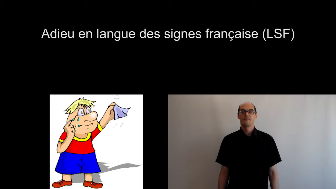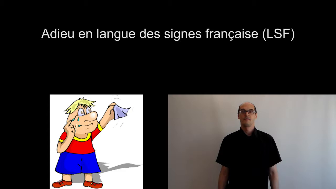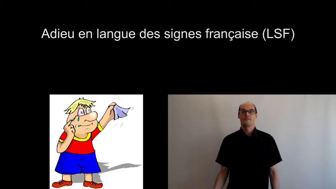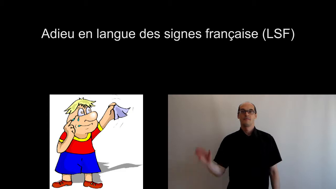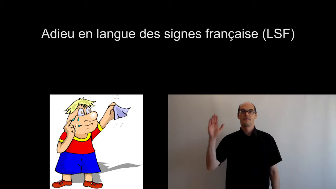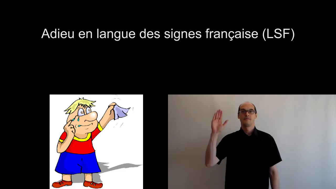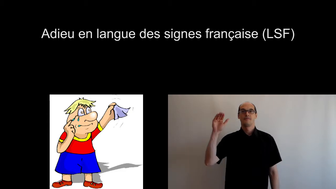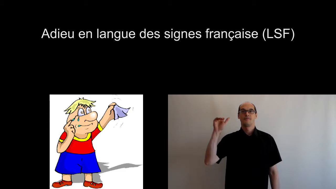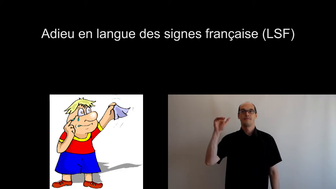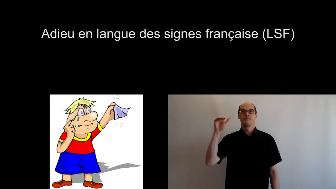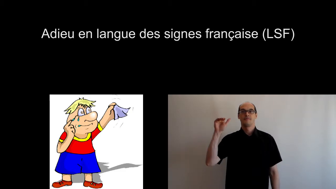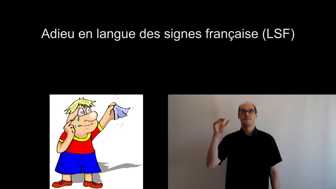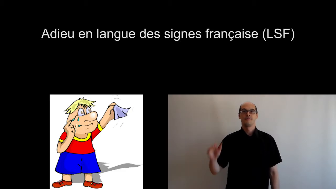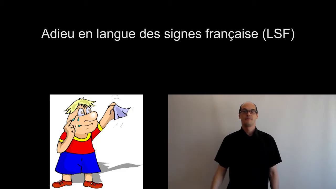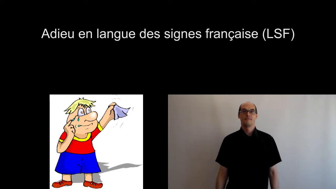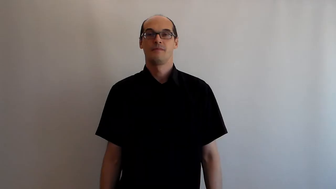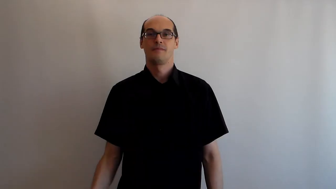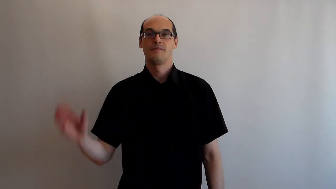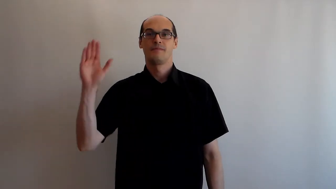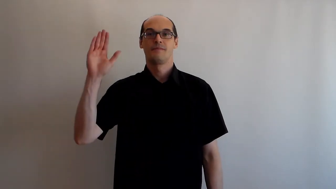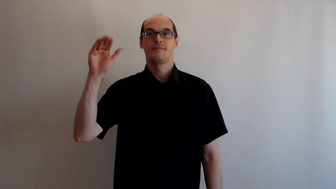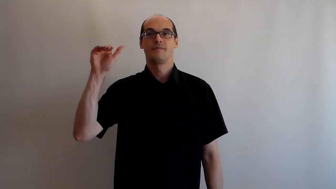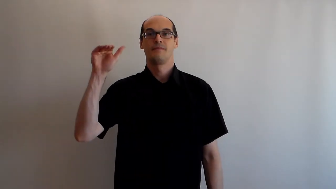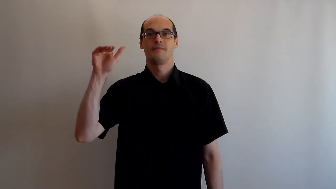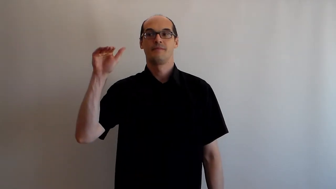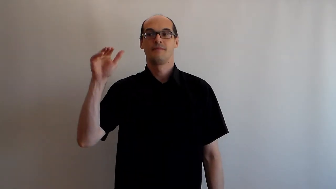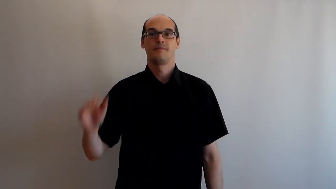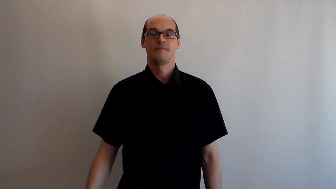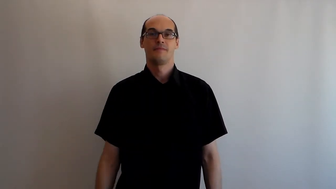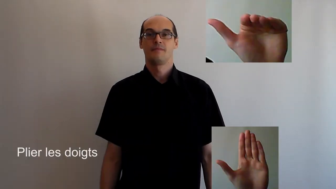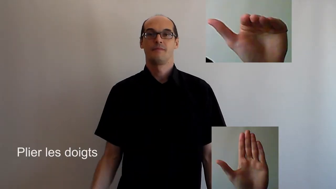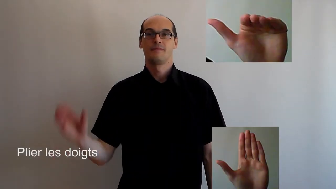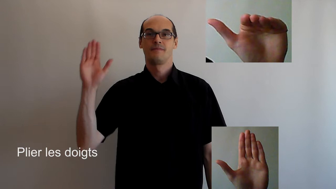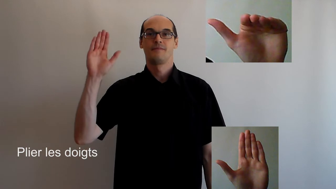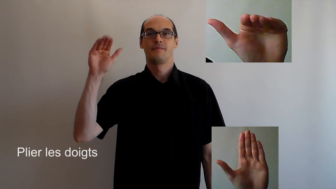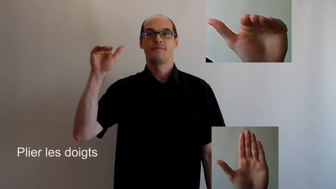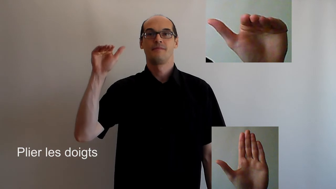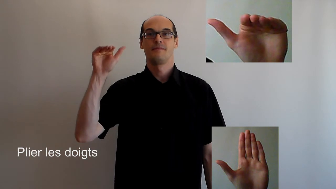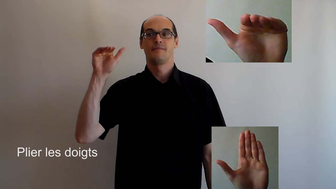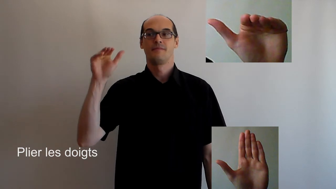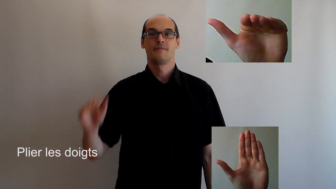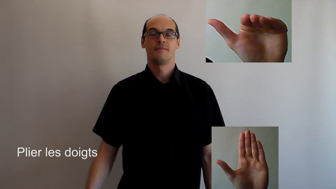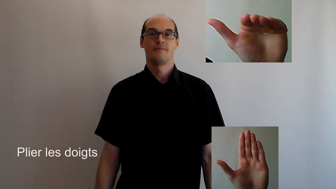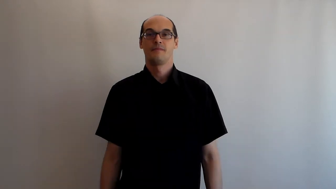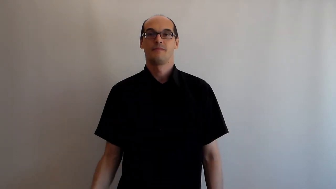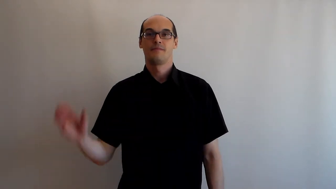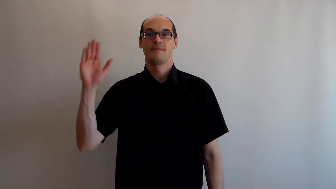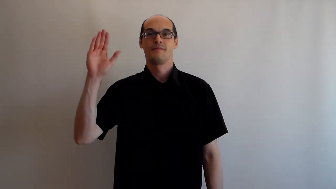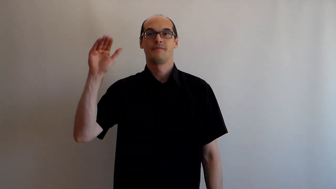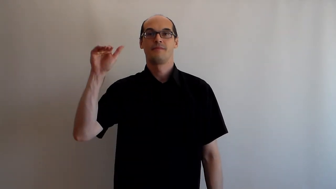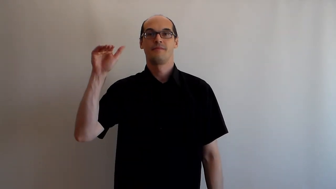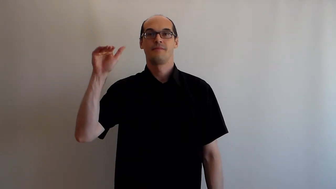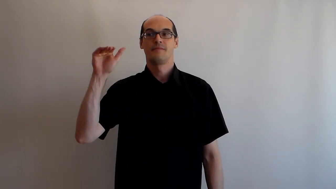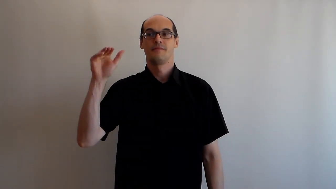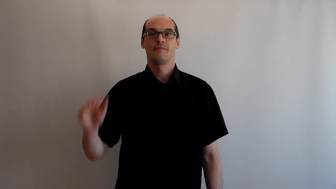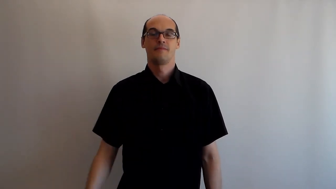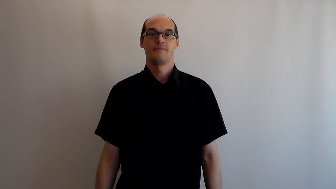Adieu